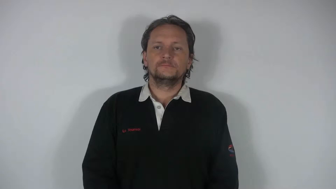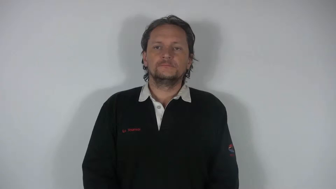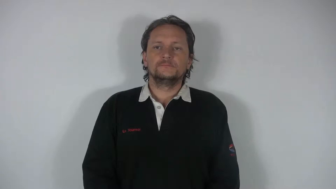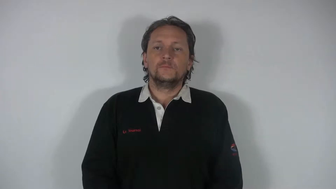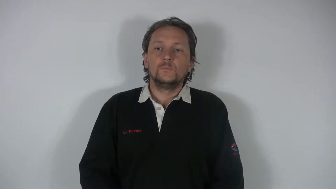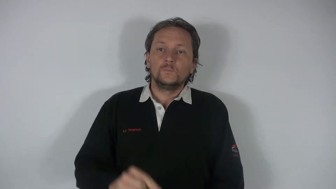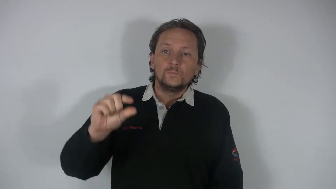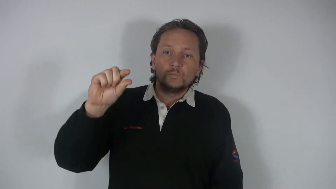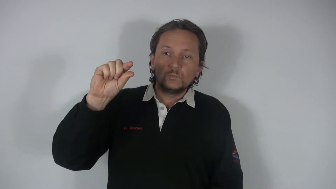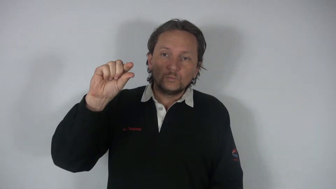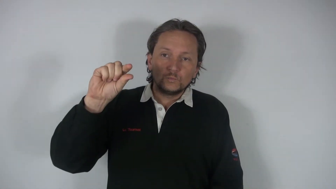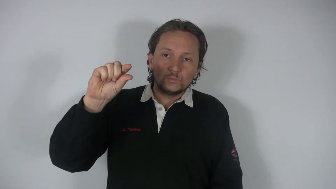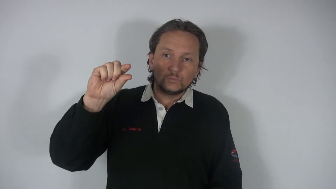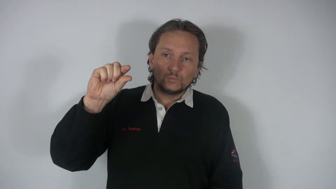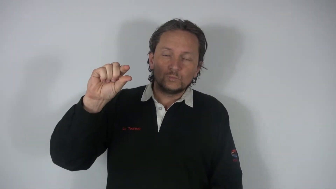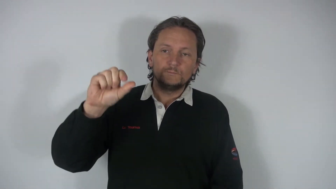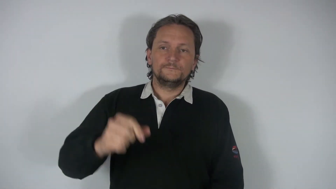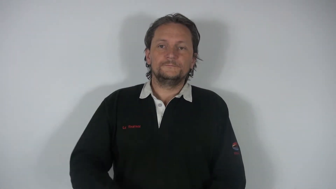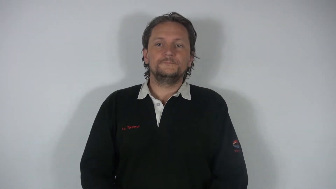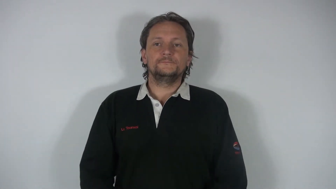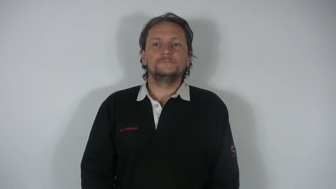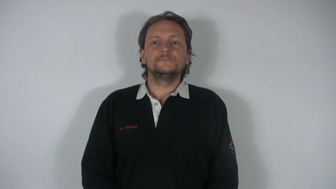Peu